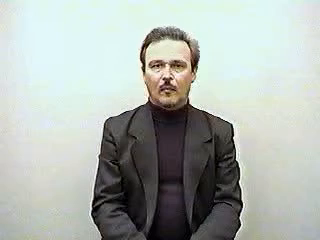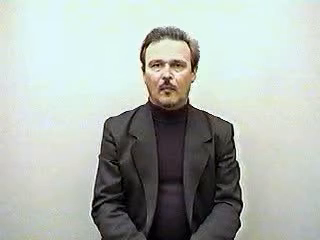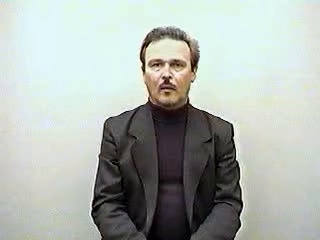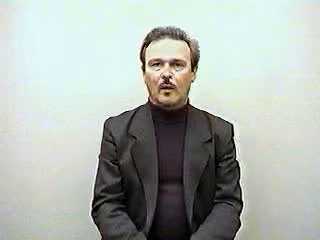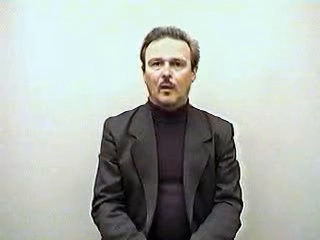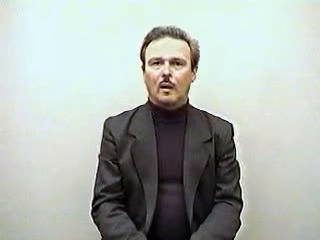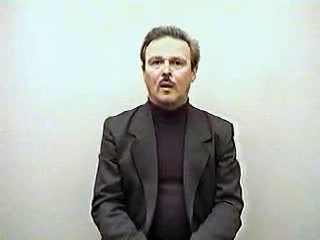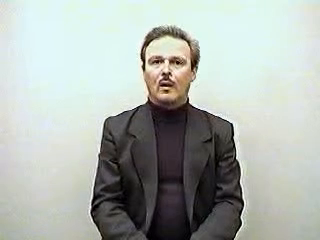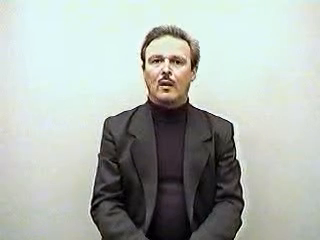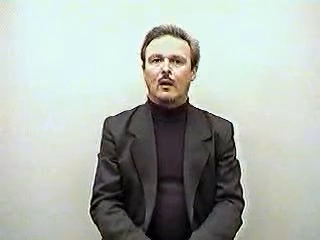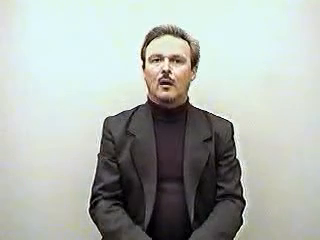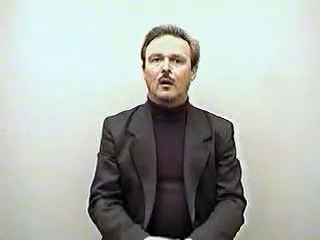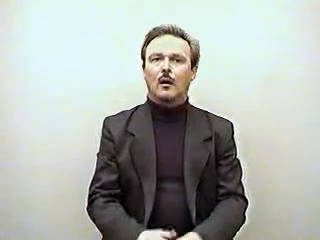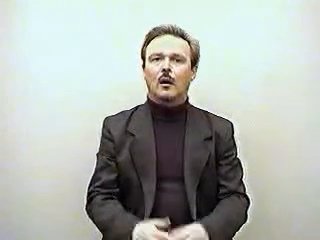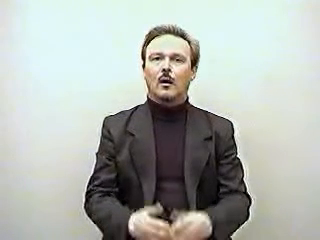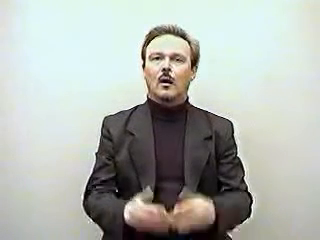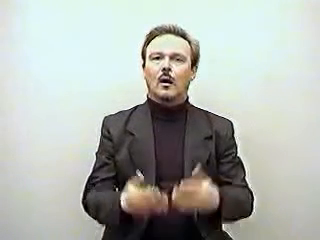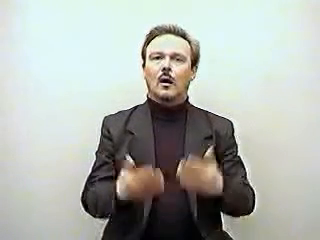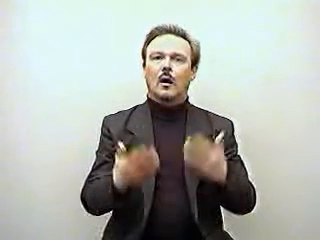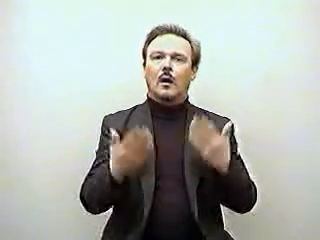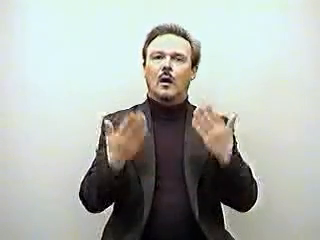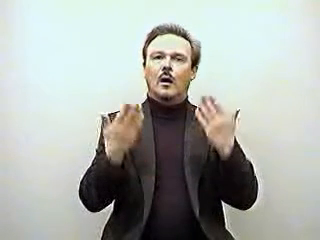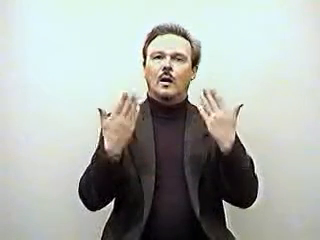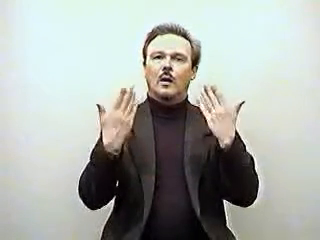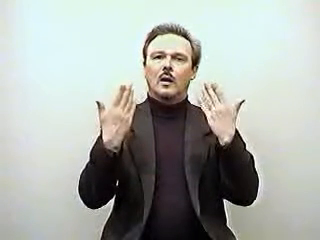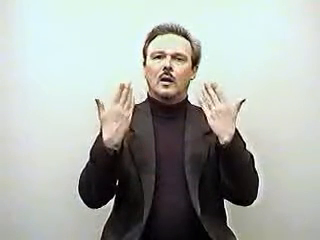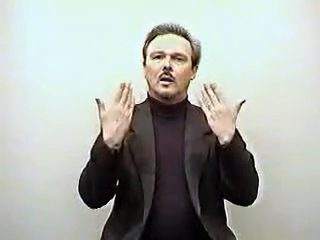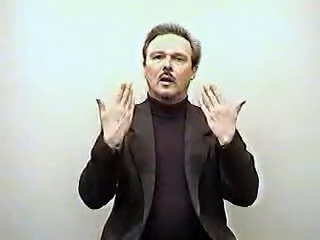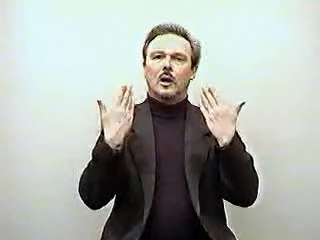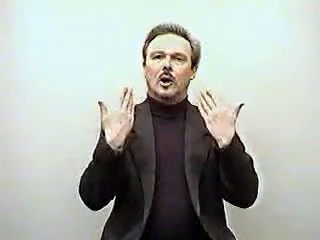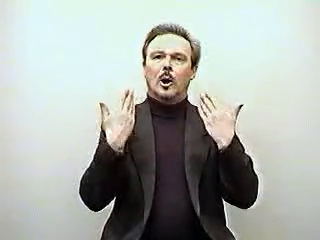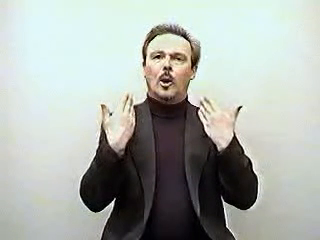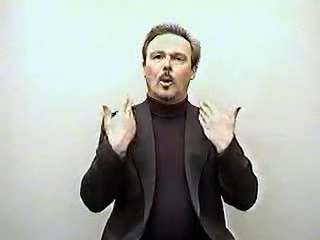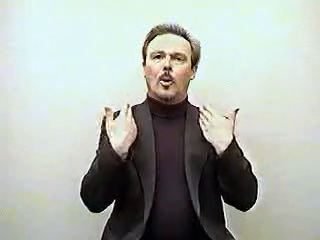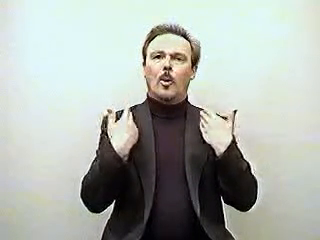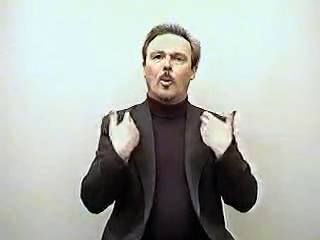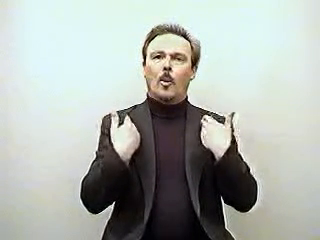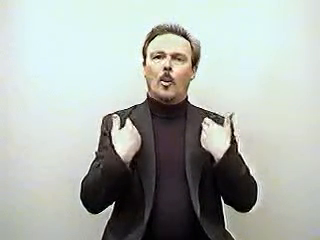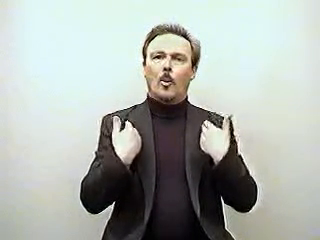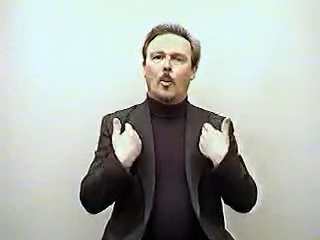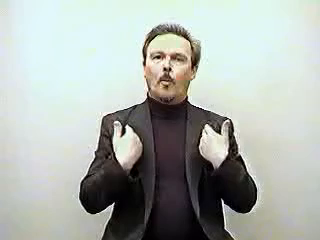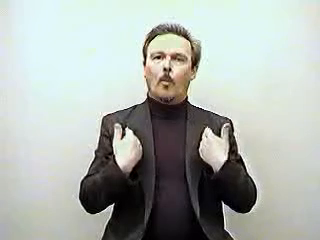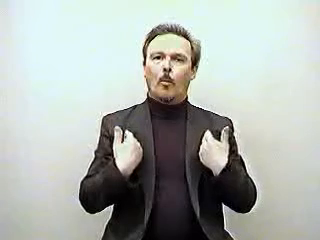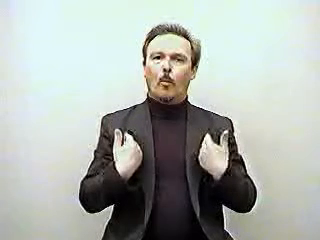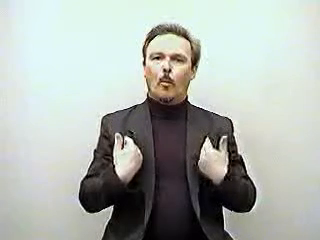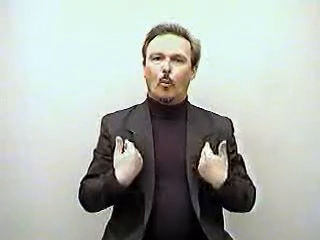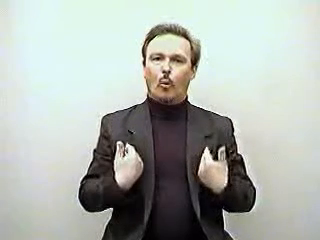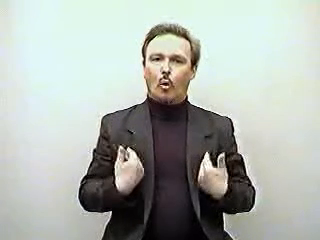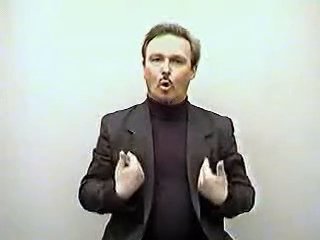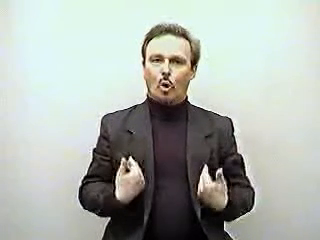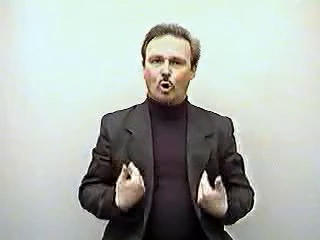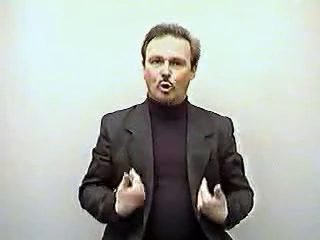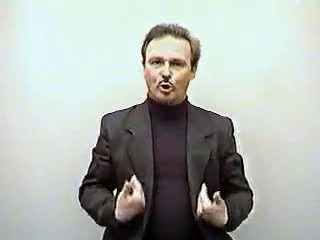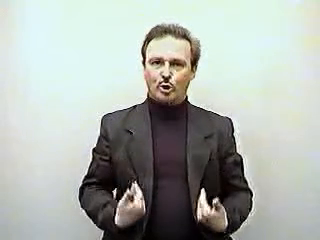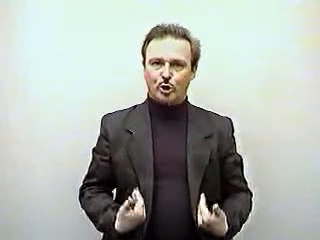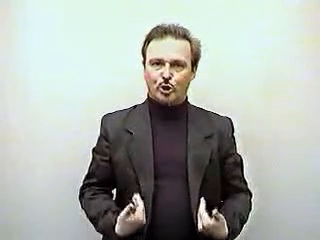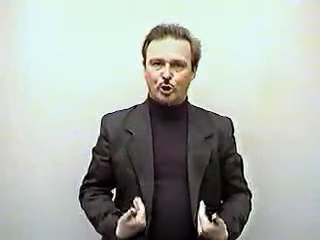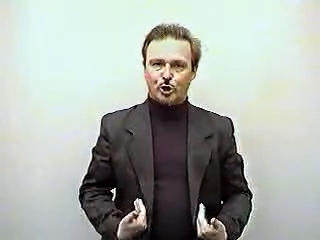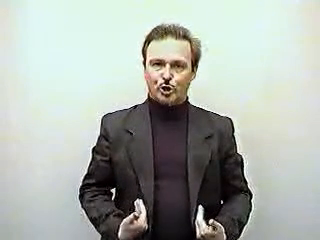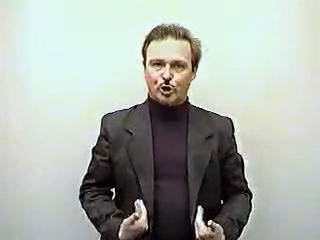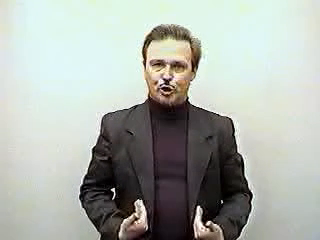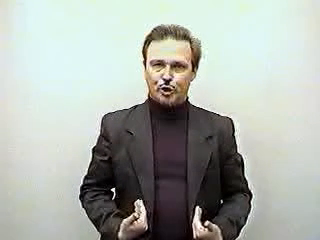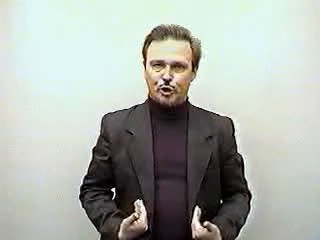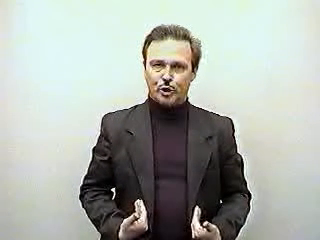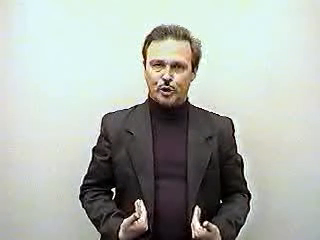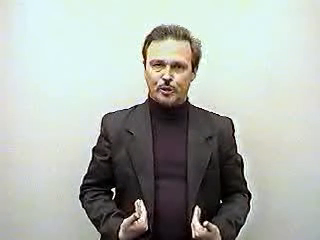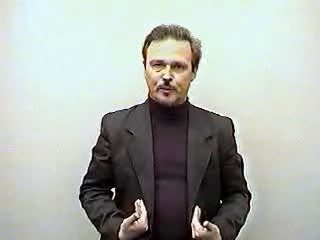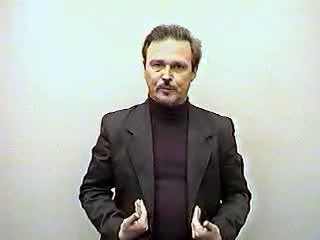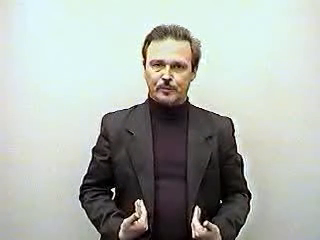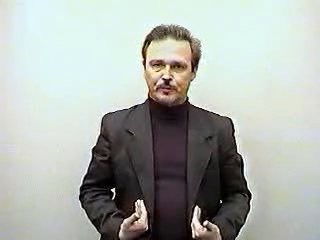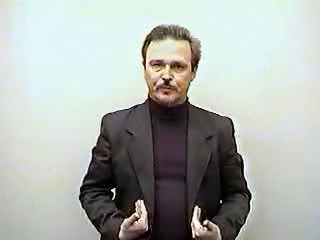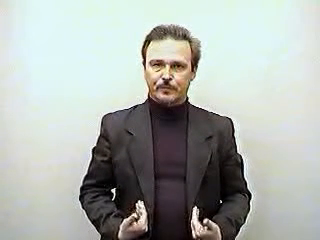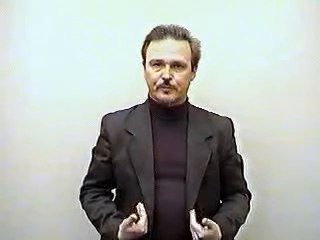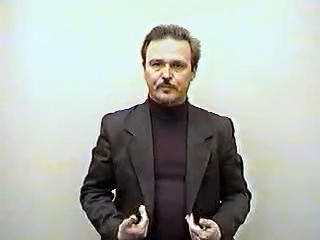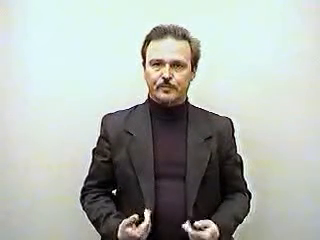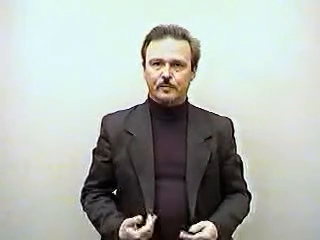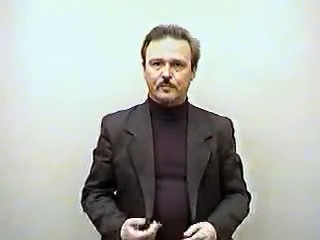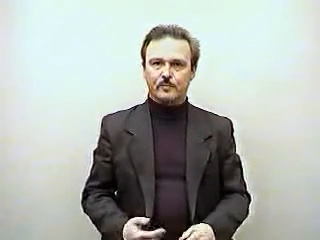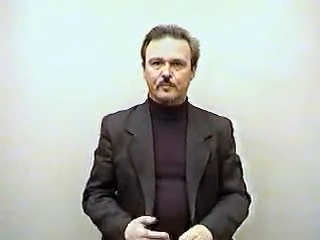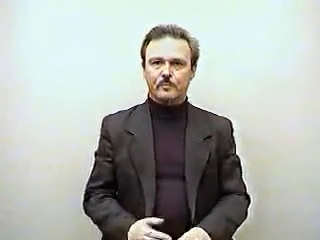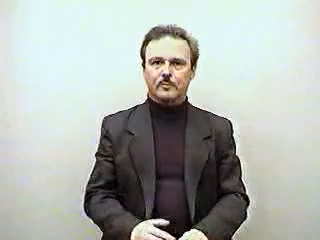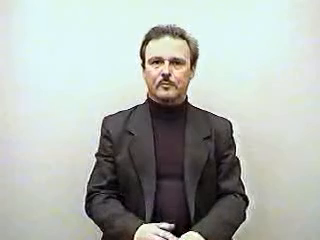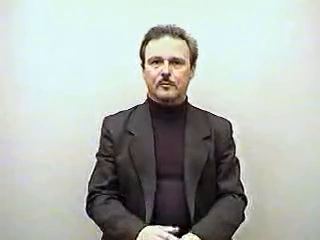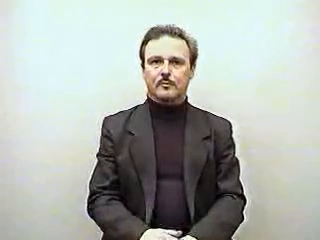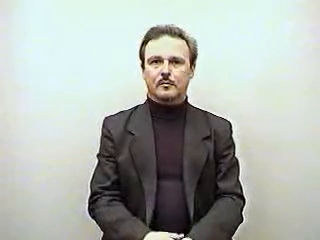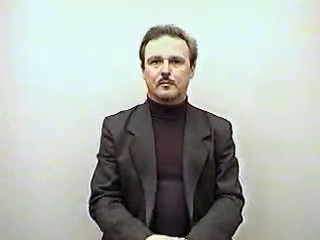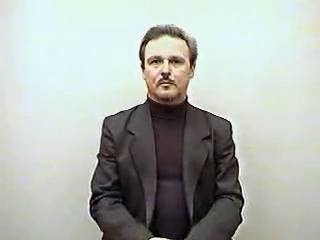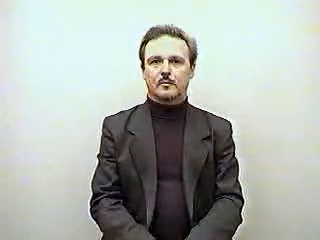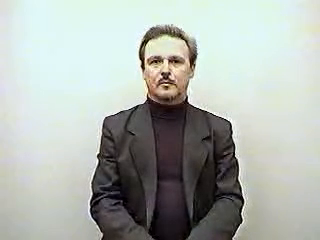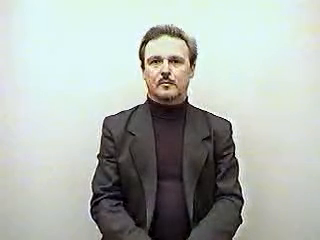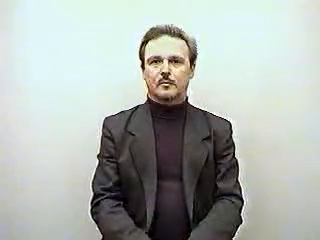мощи